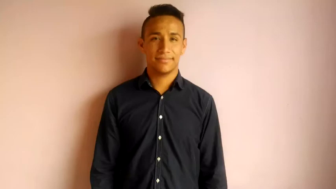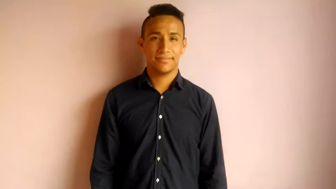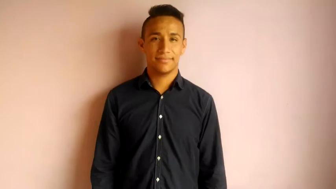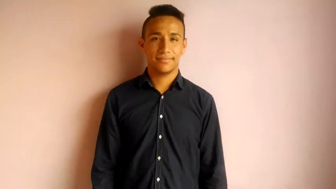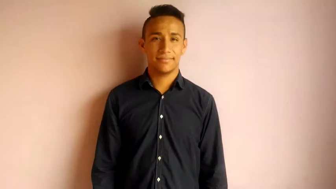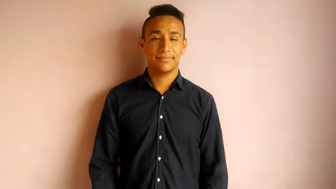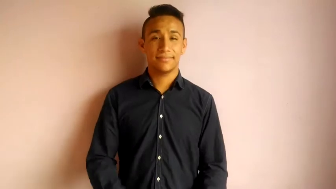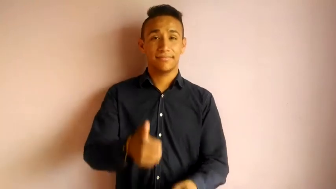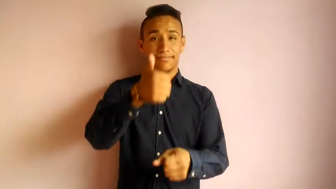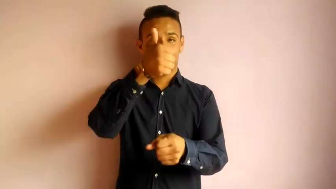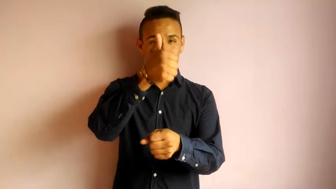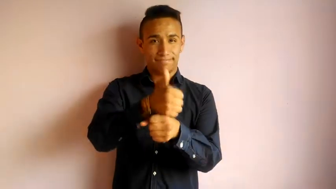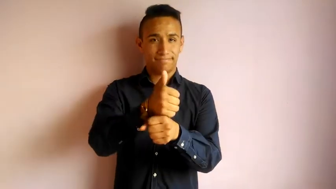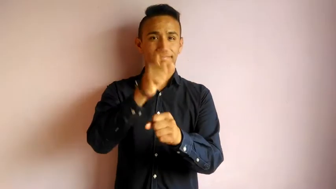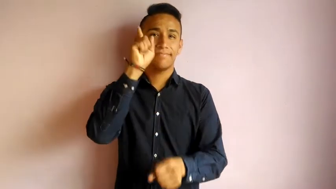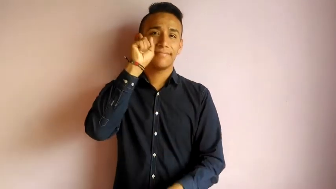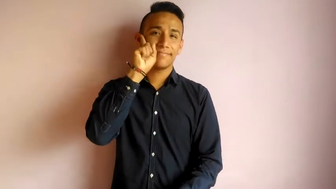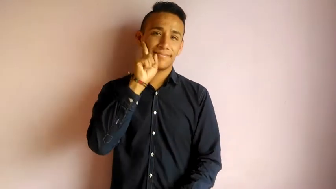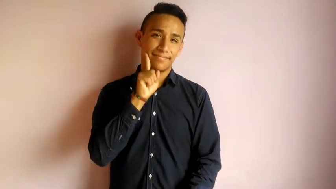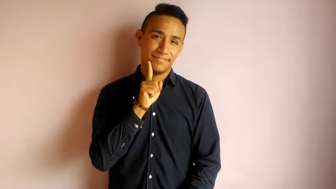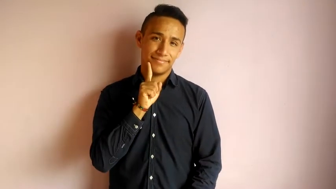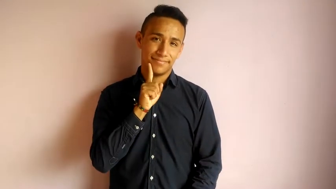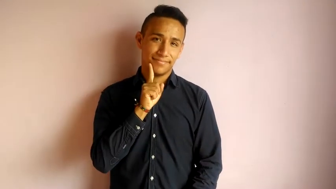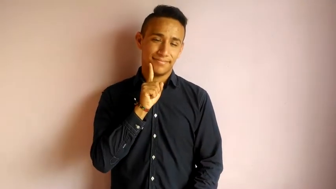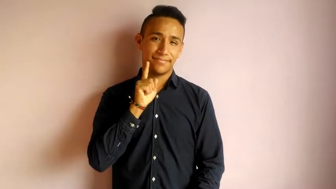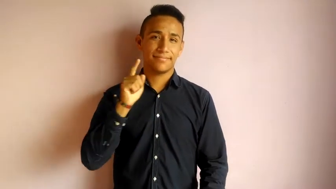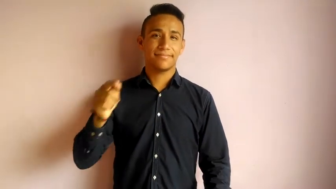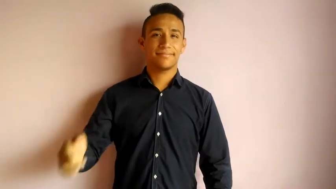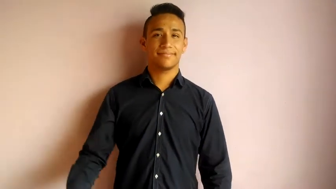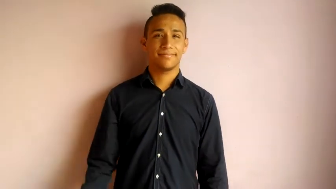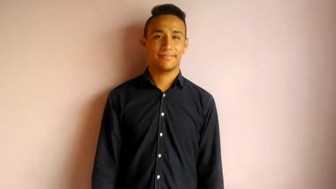abuela